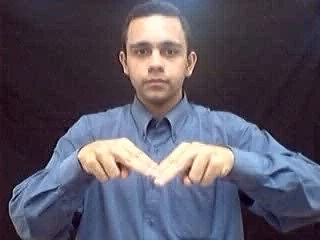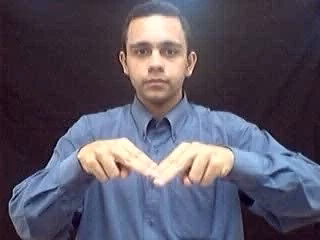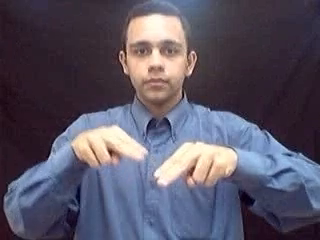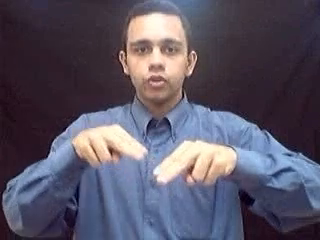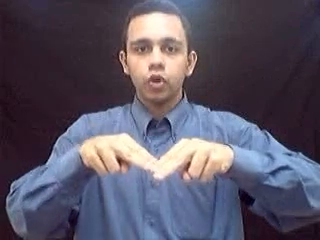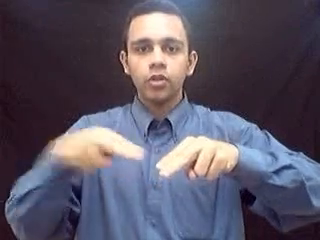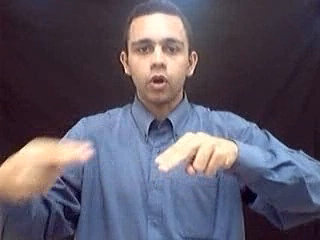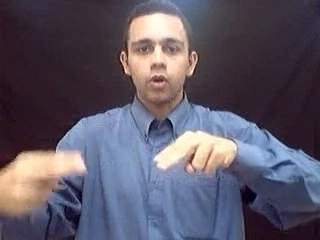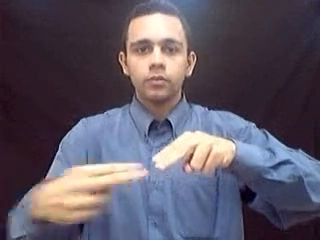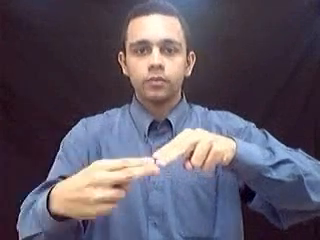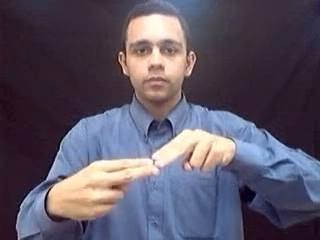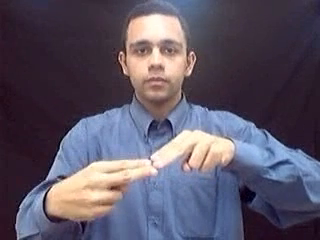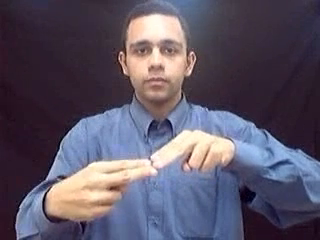domino